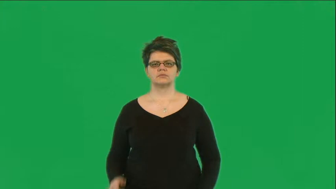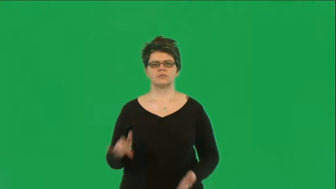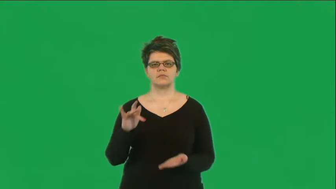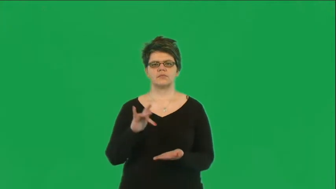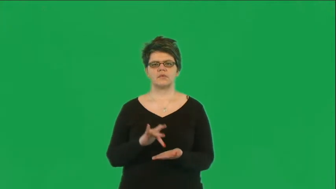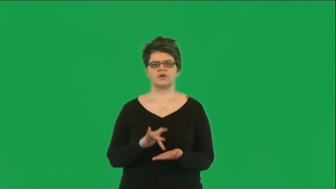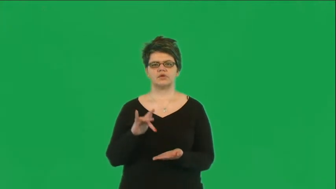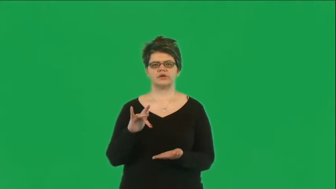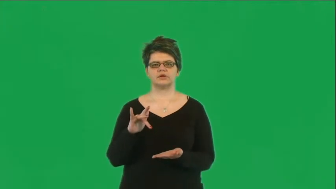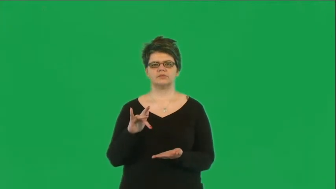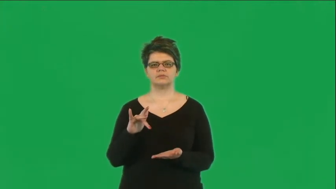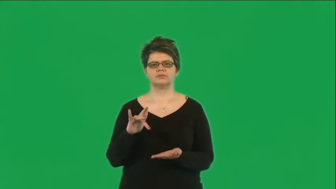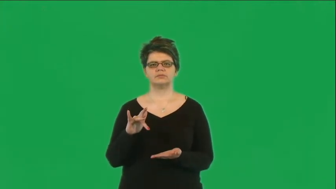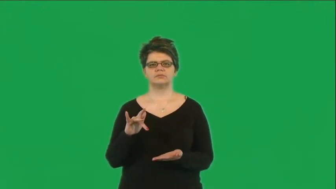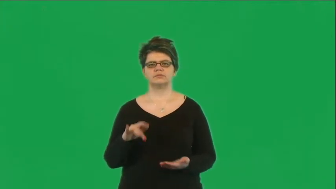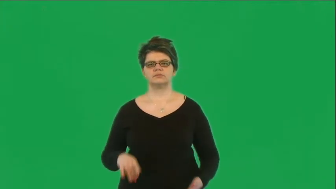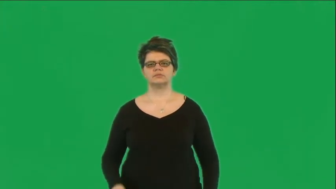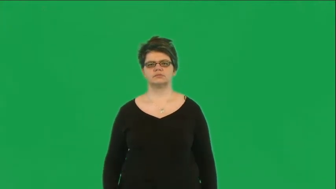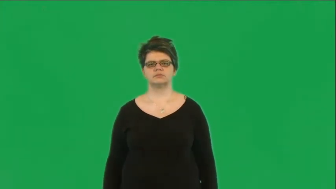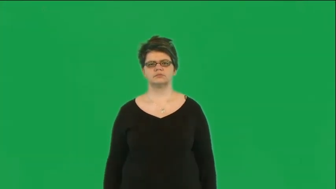dotyk